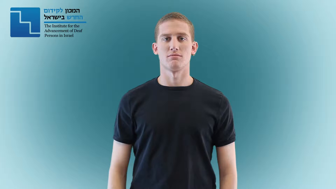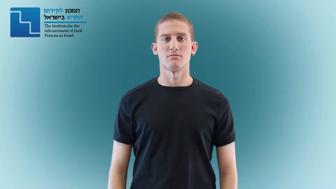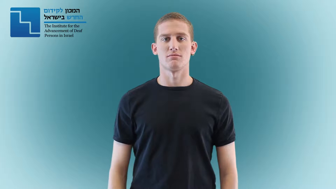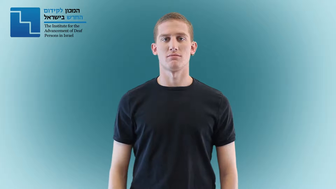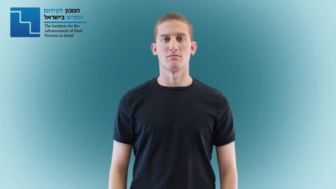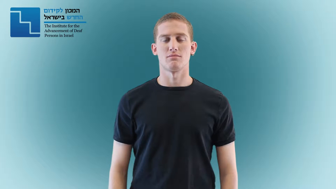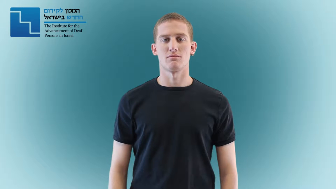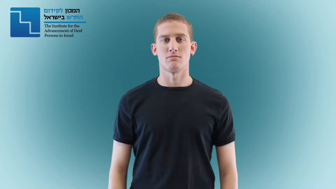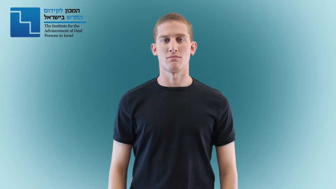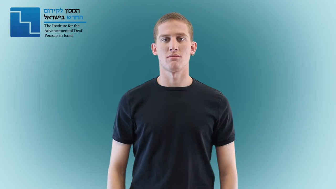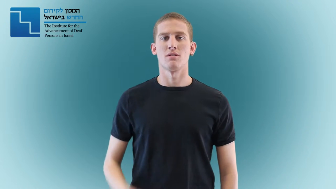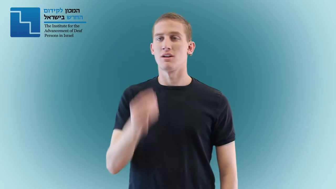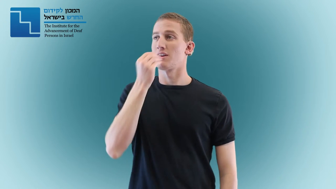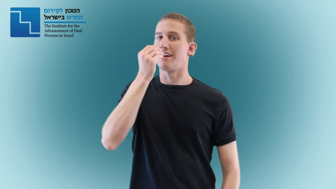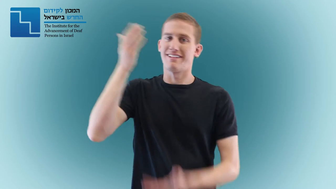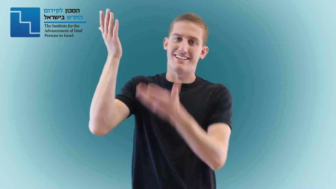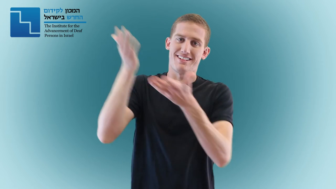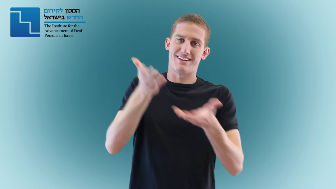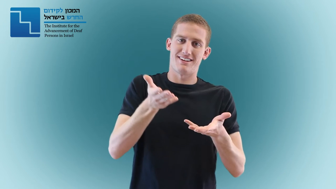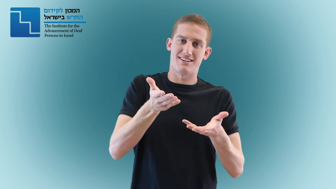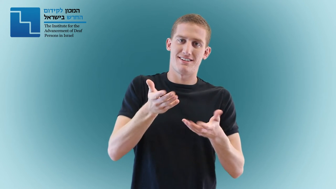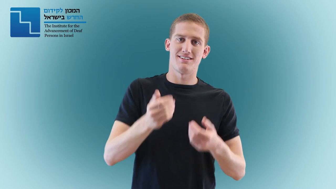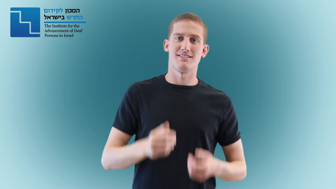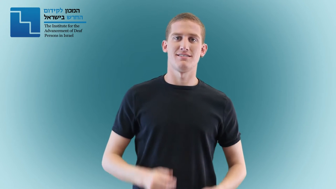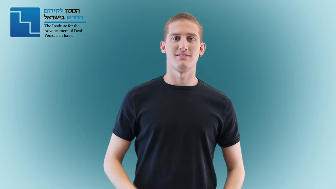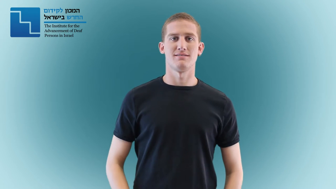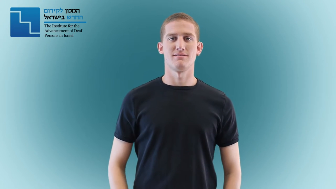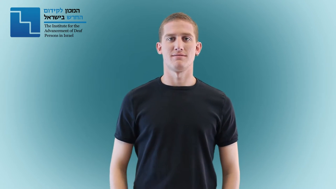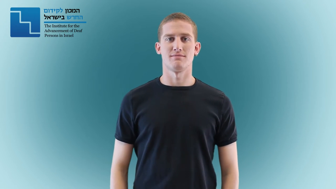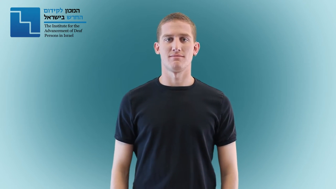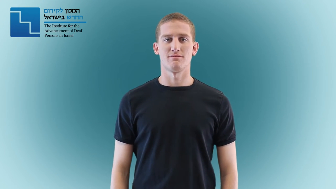קייטרינג